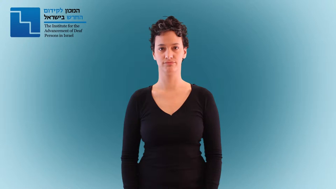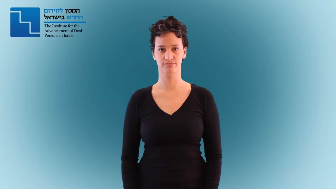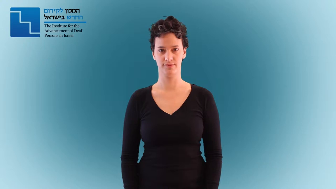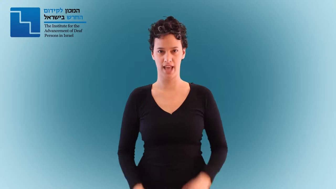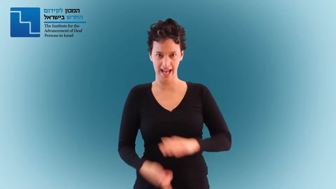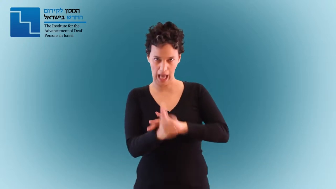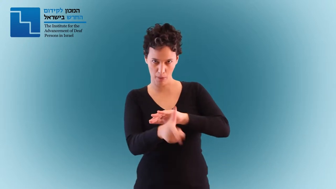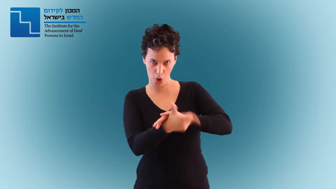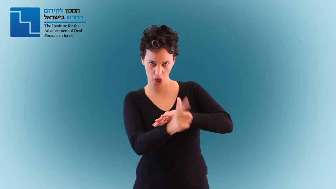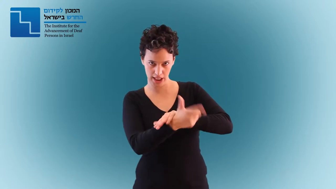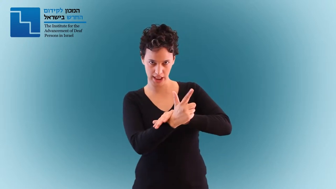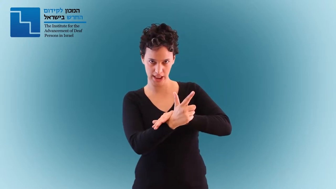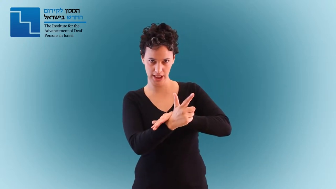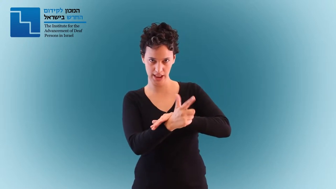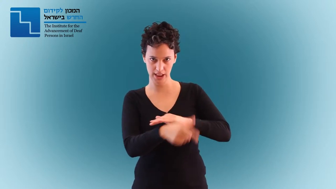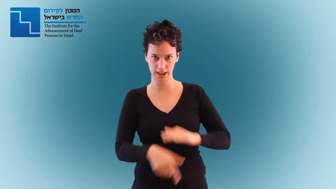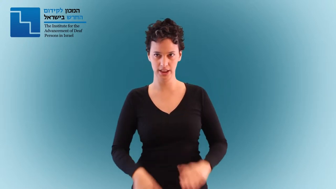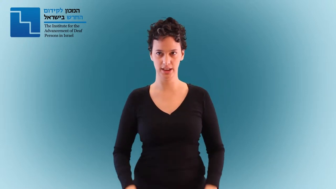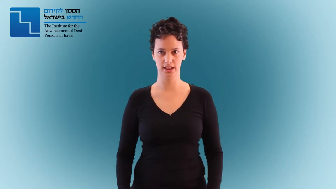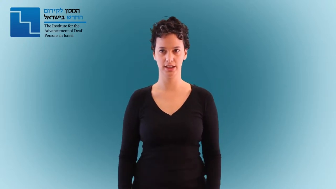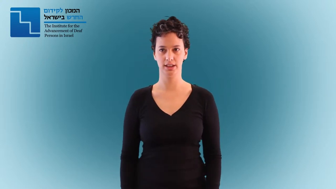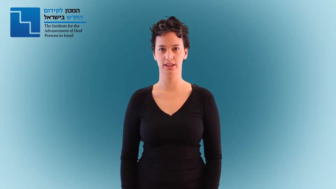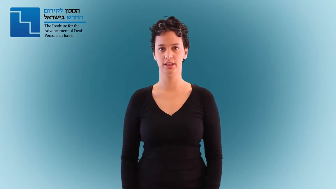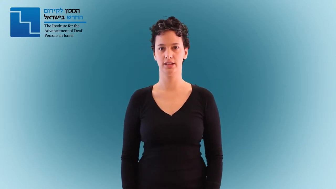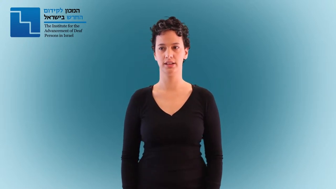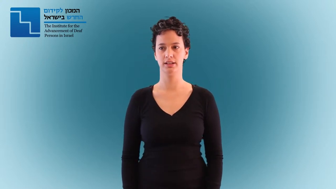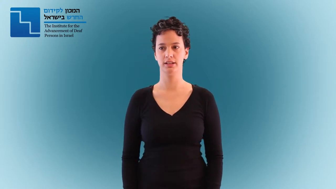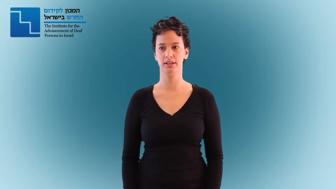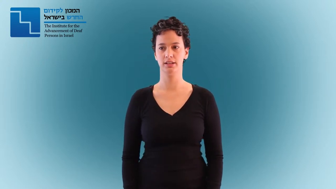קאובוי